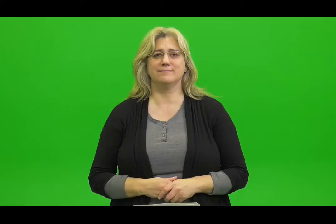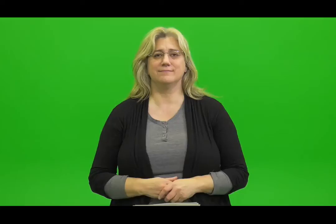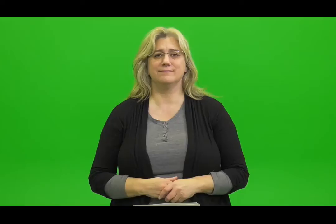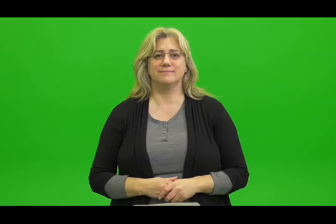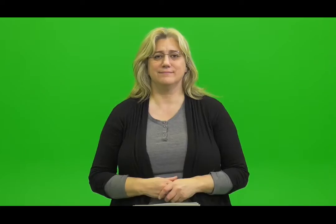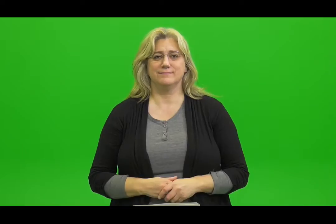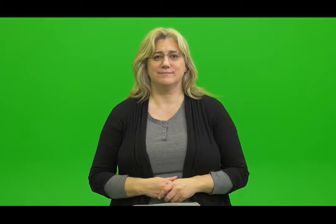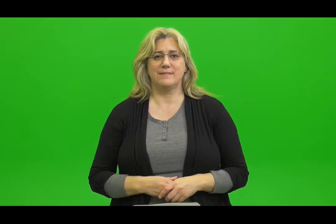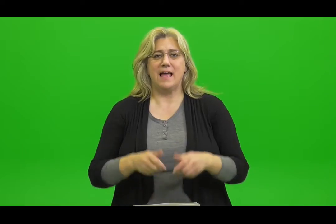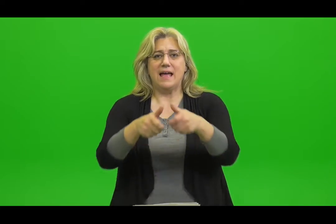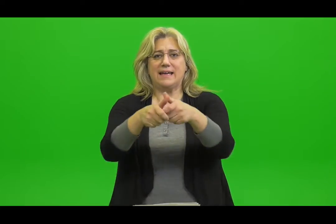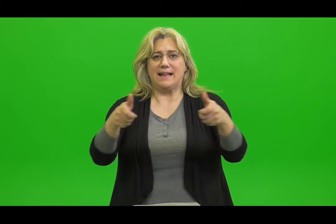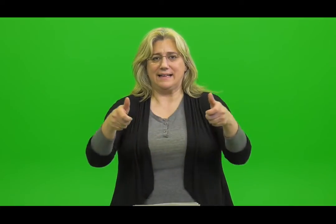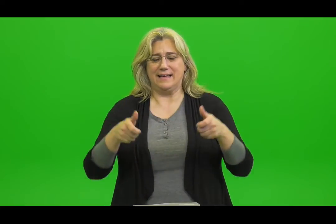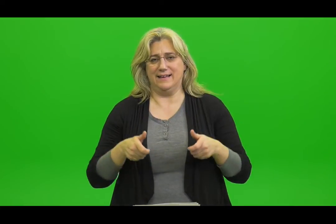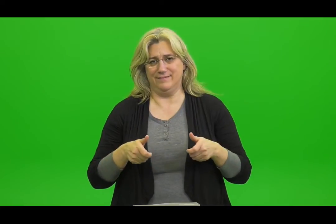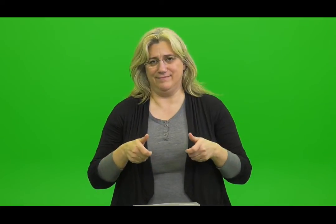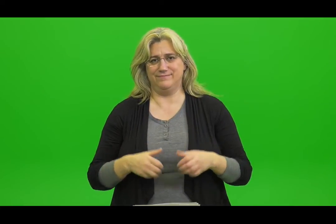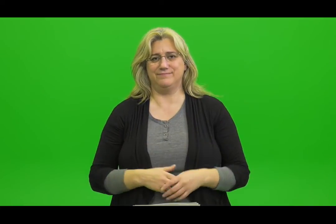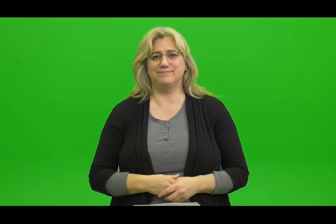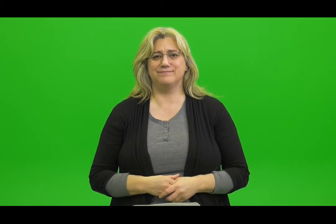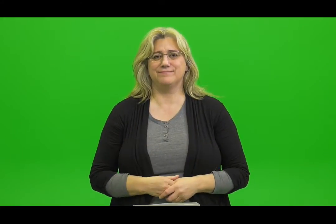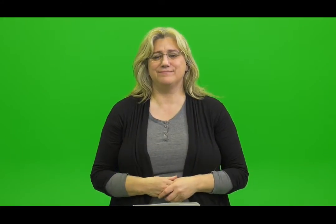Gjaldkeri